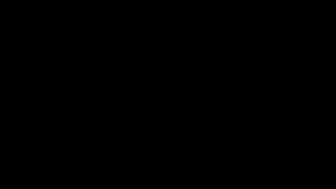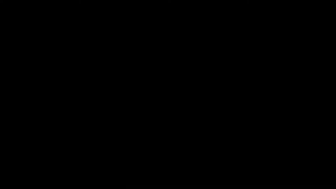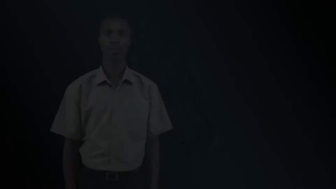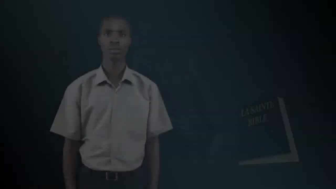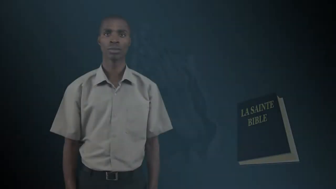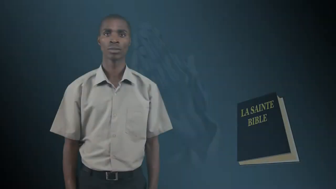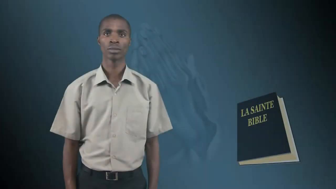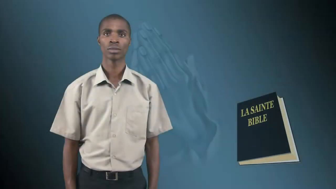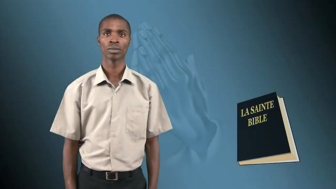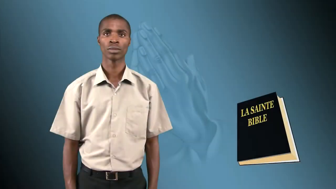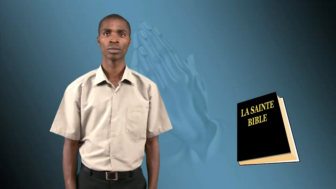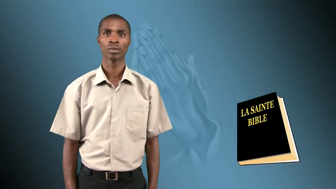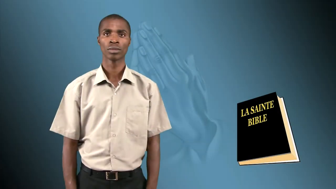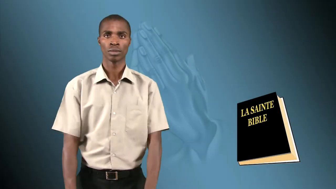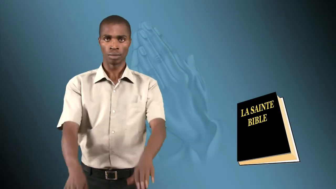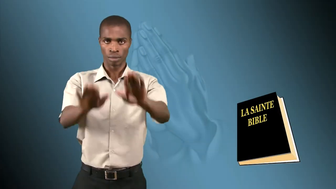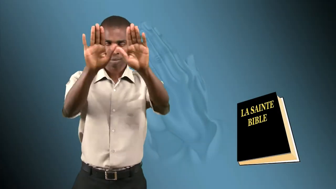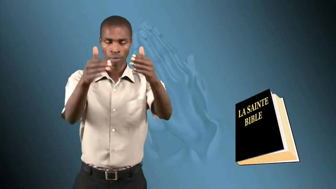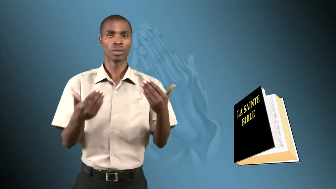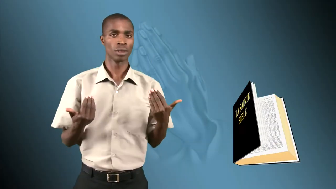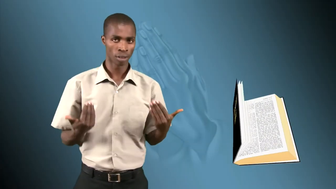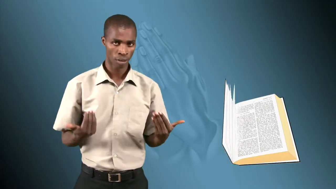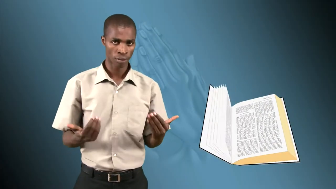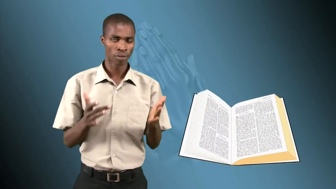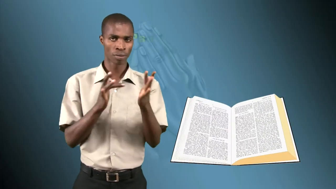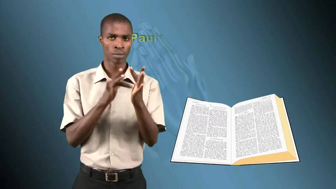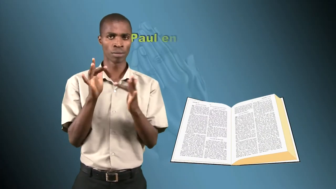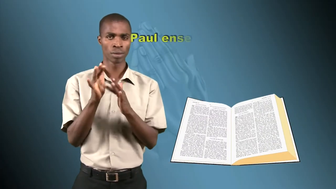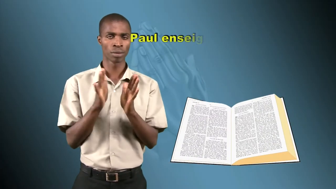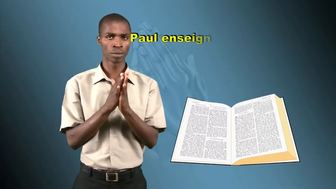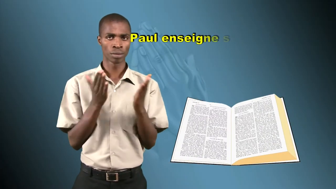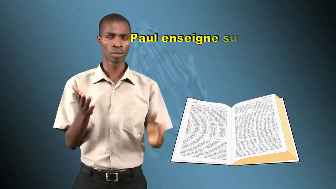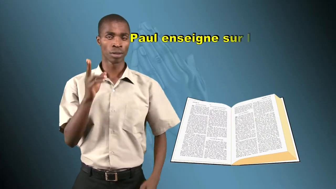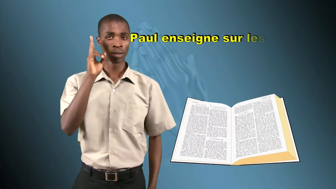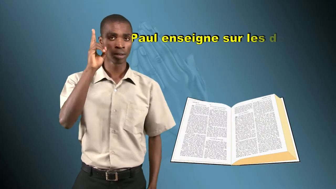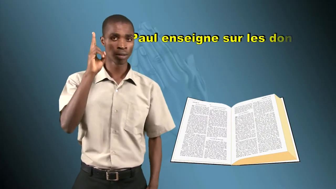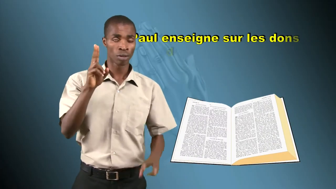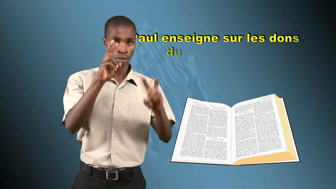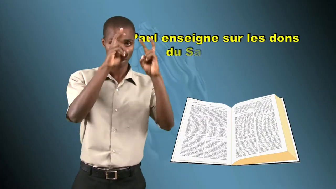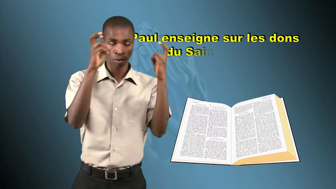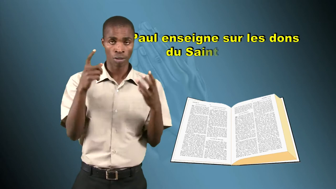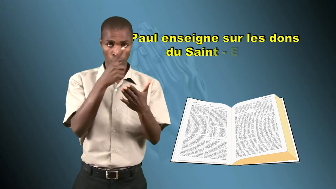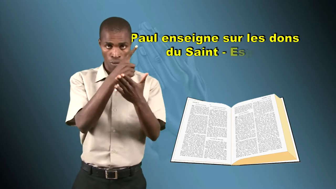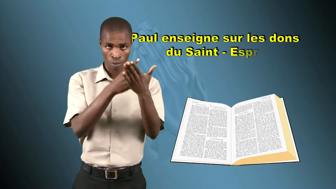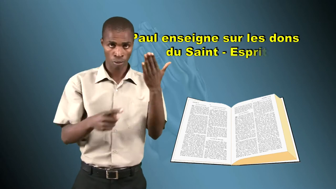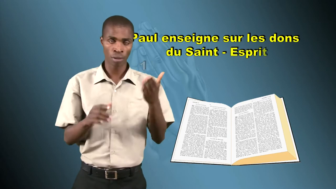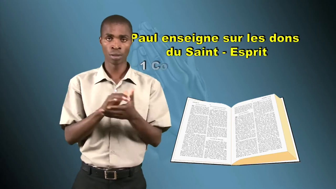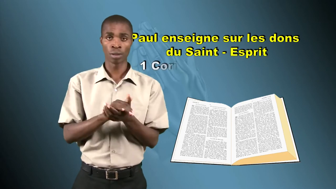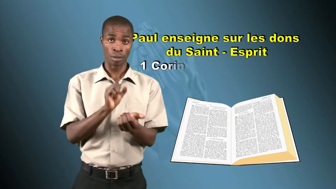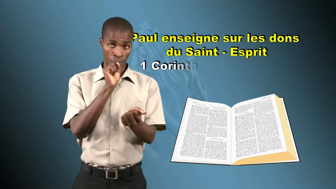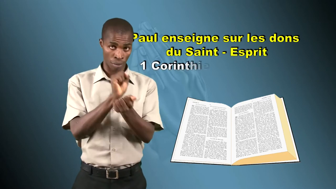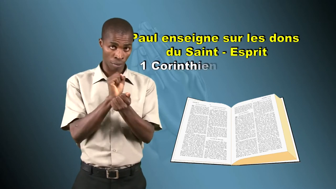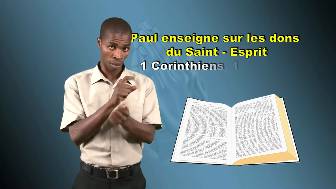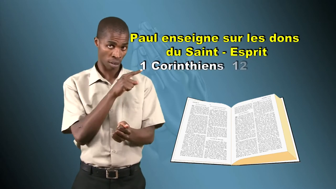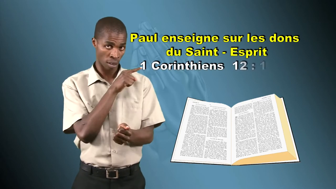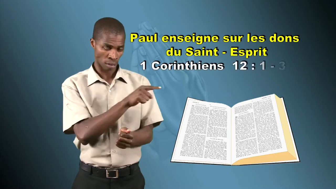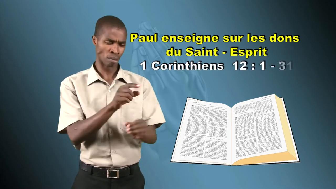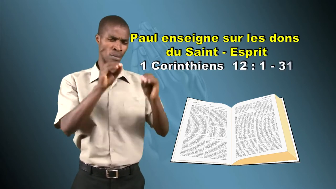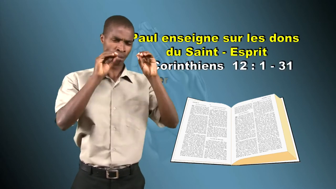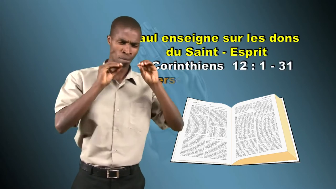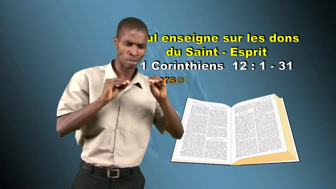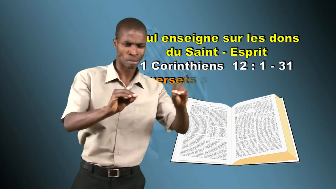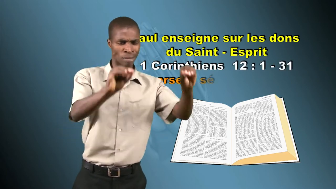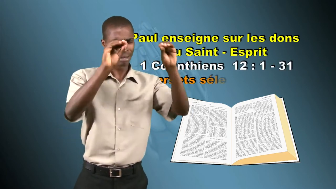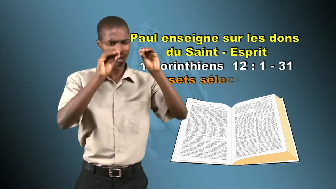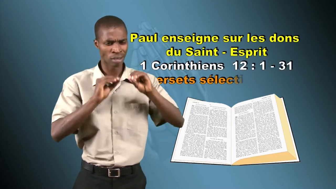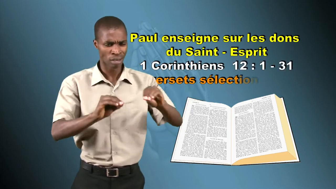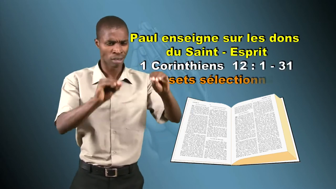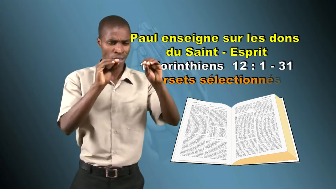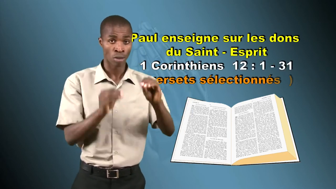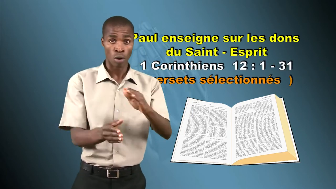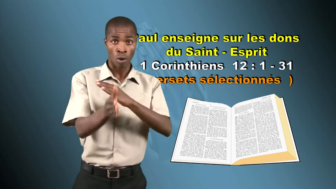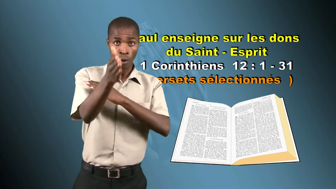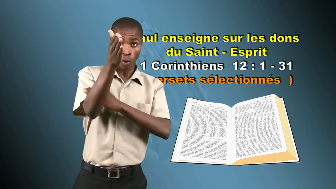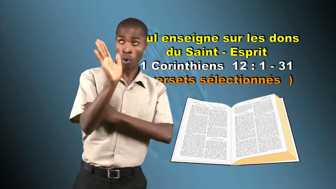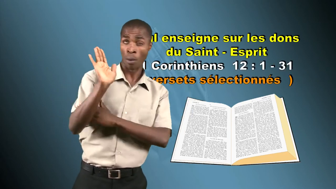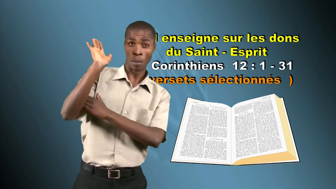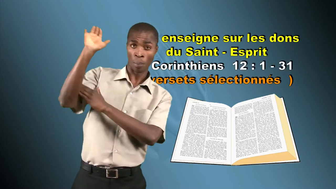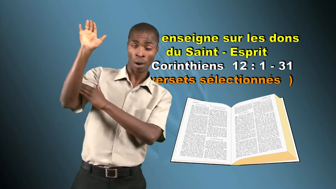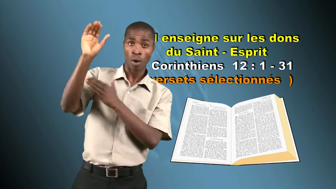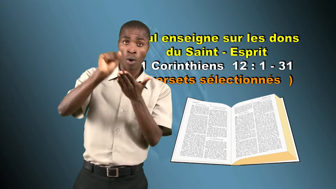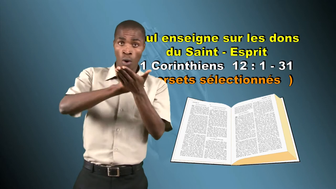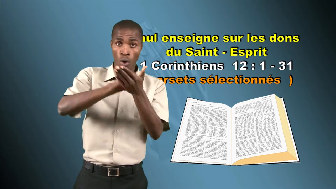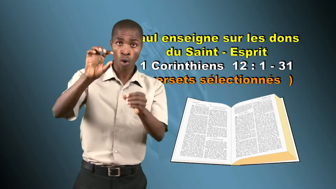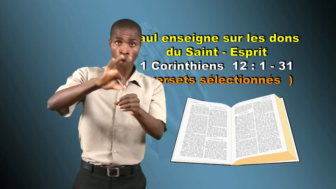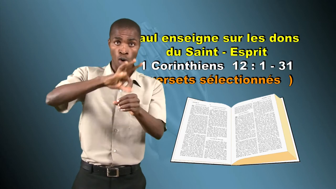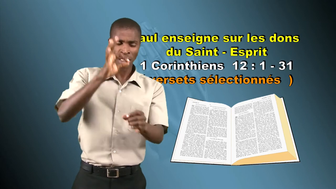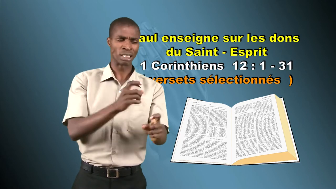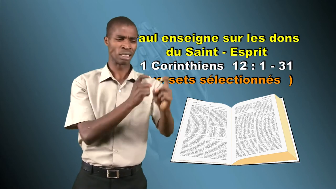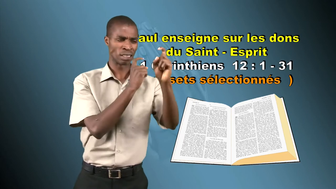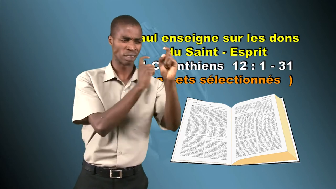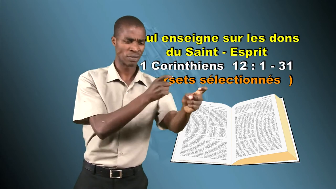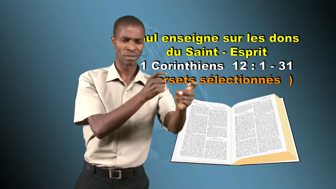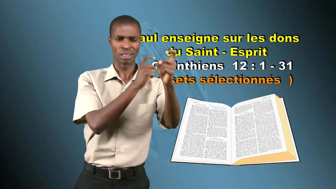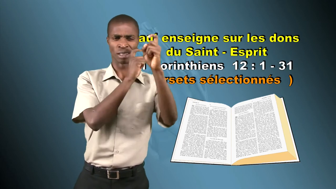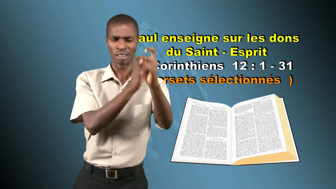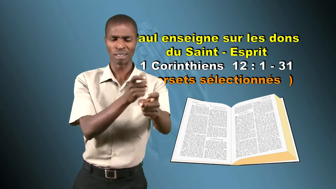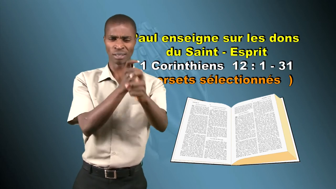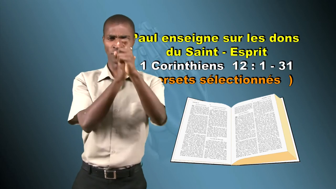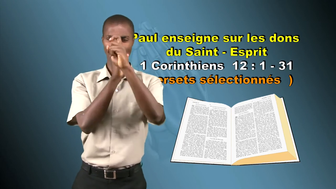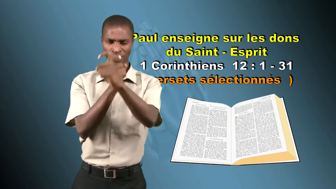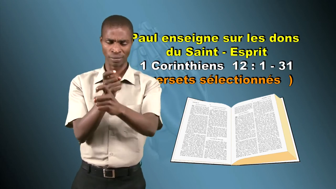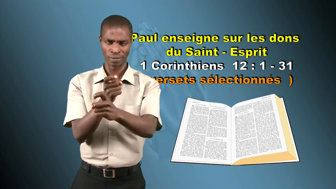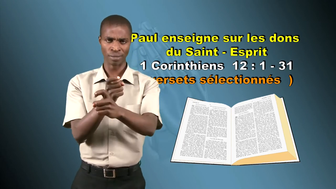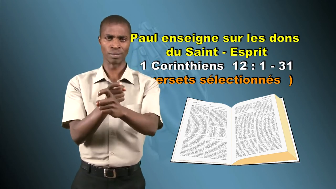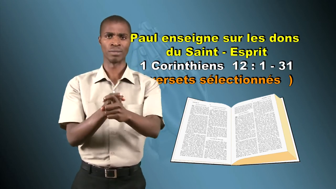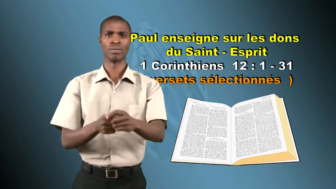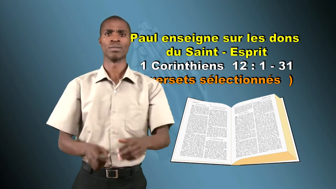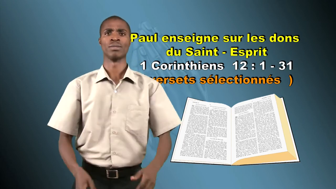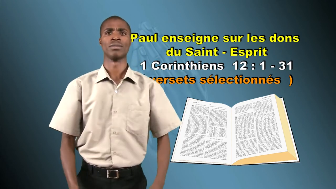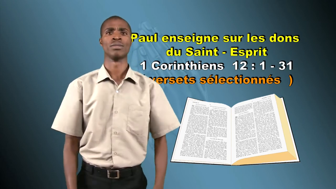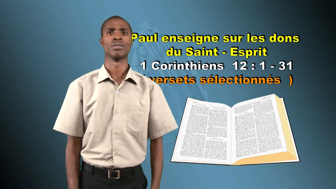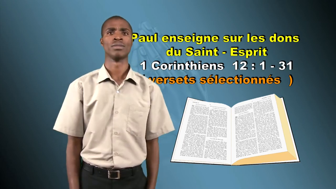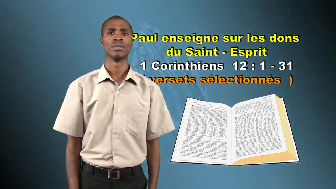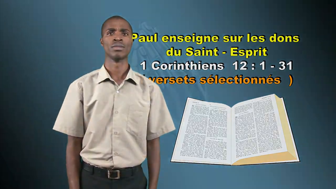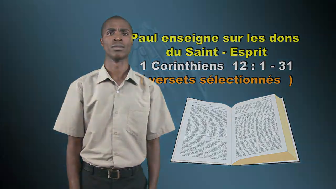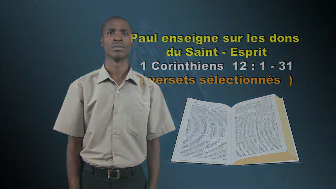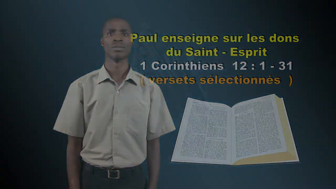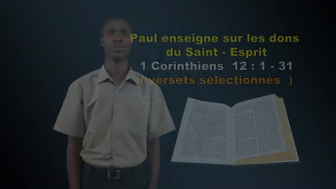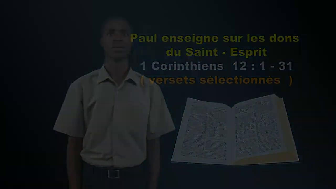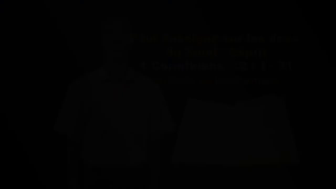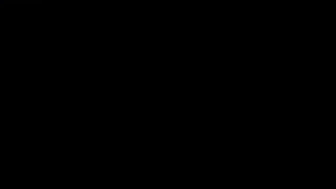Paul enseigne sur les dons su Saint - Esprit